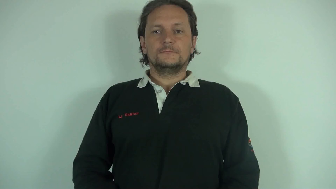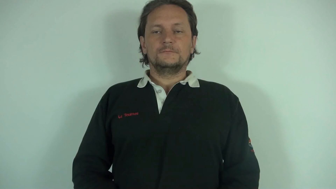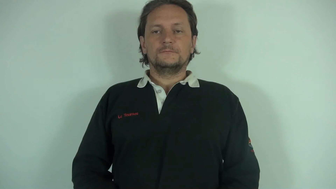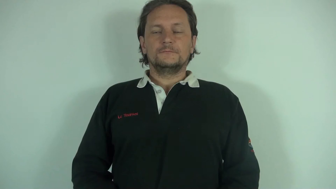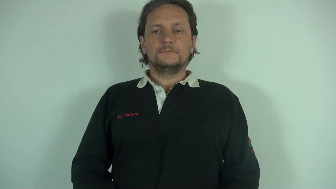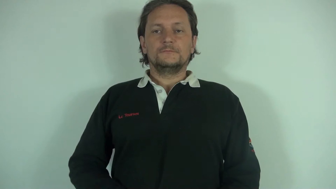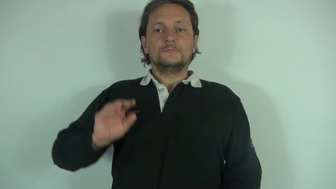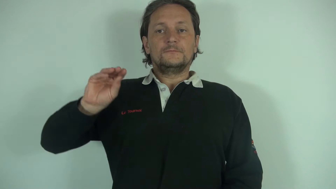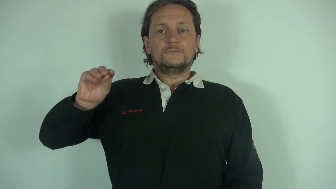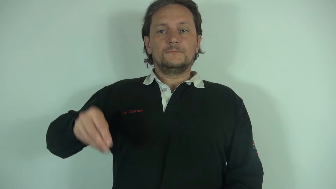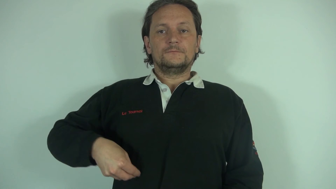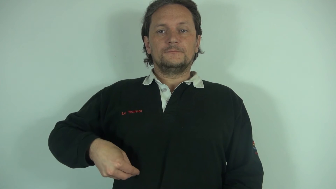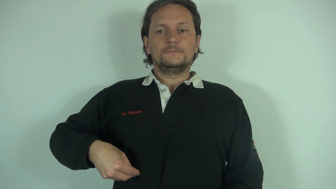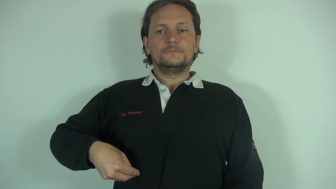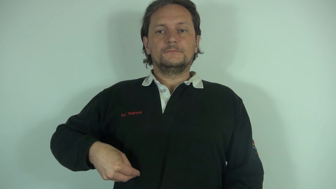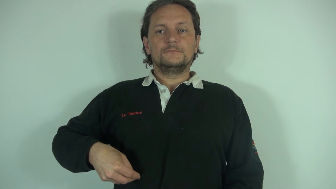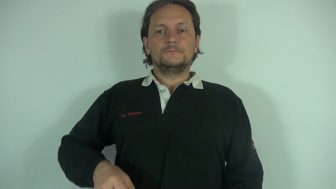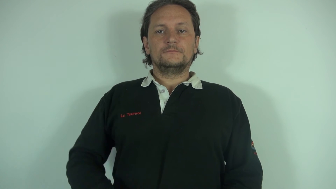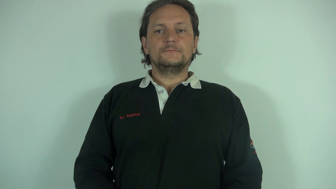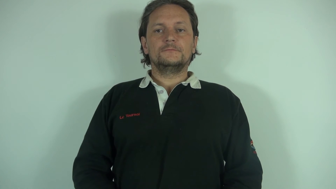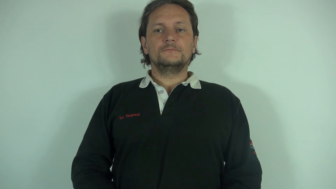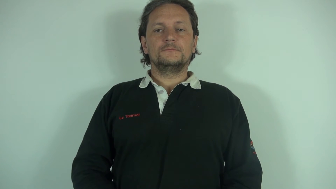Cause